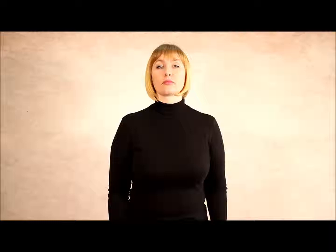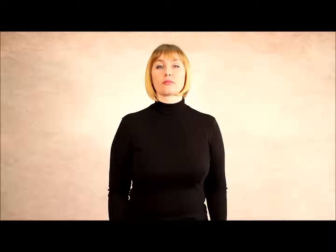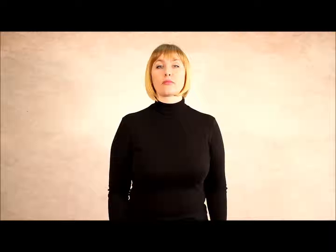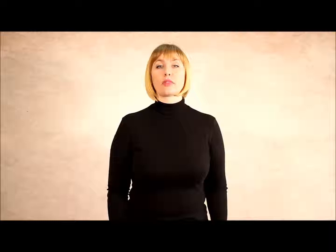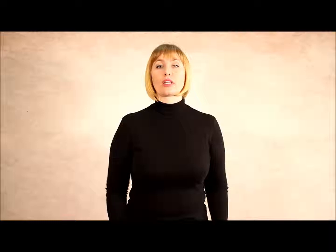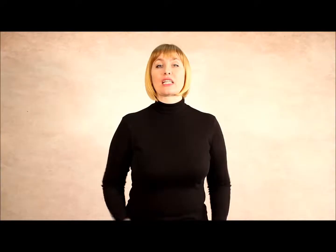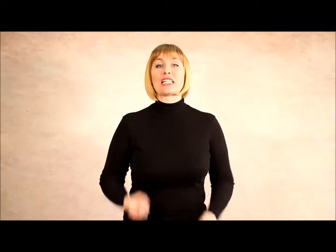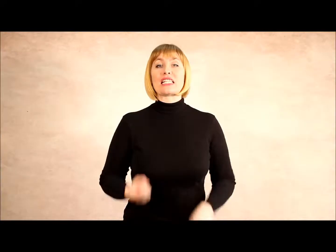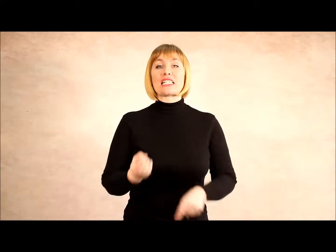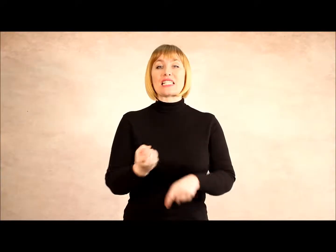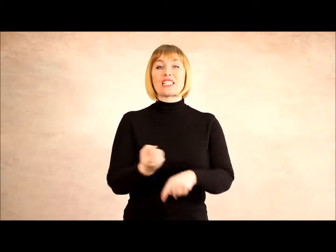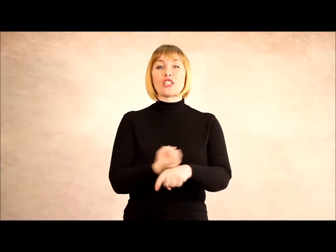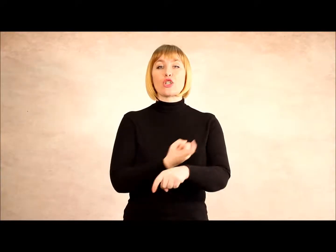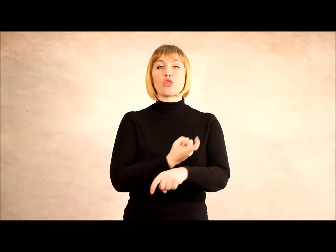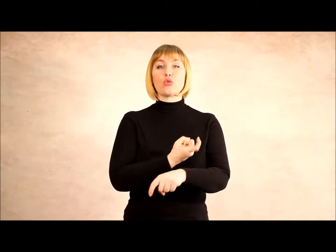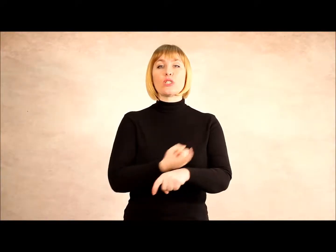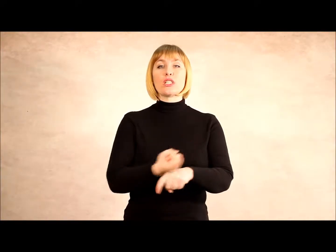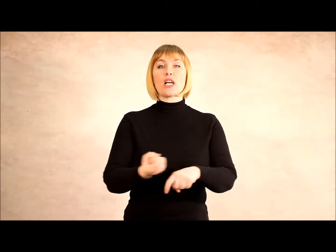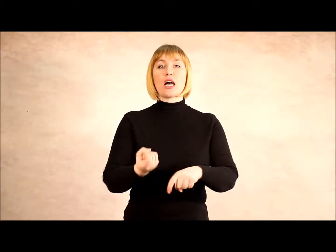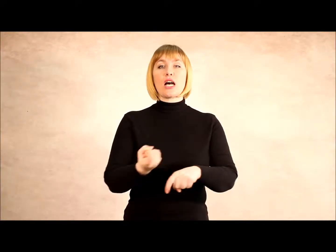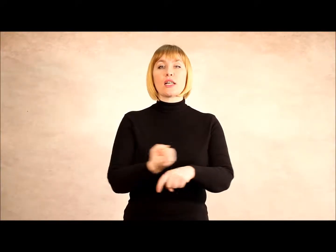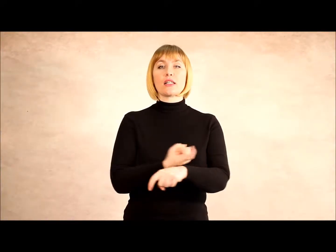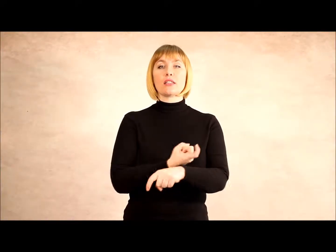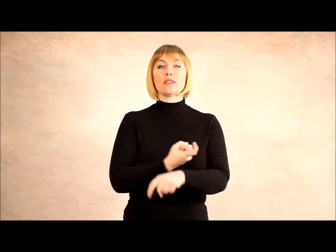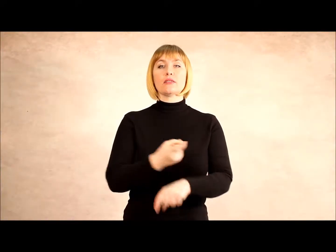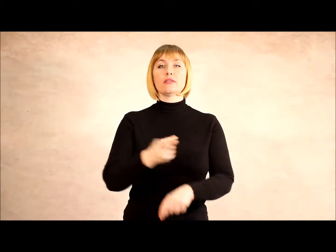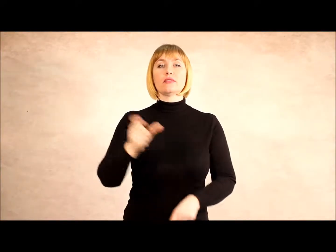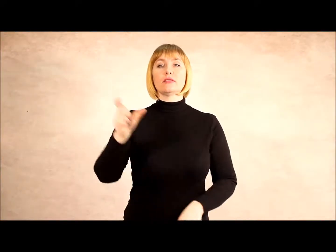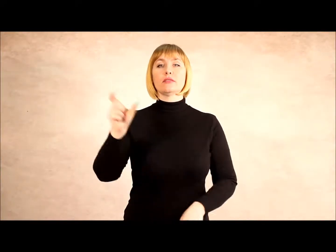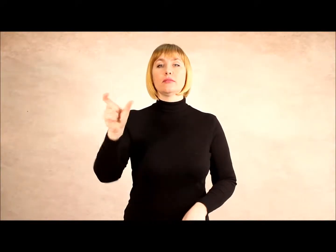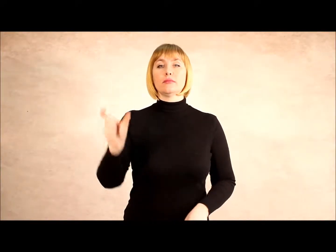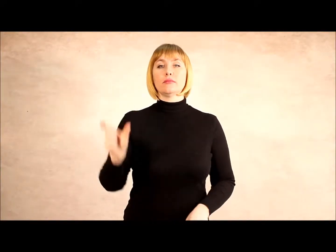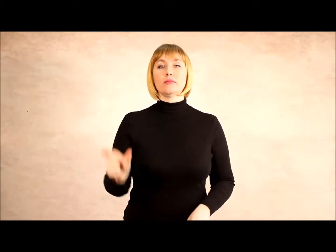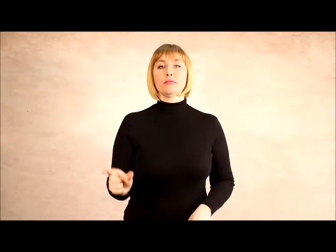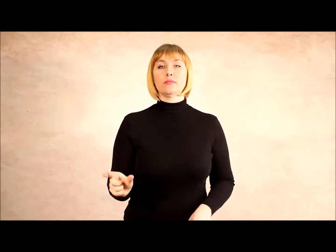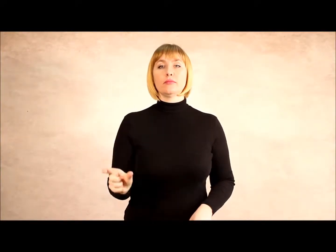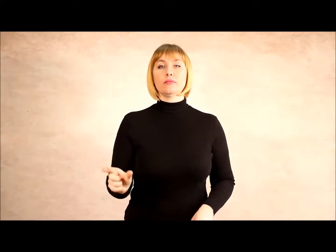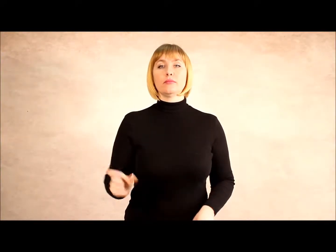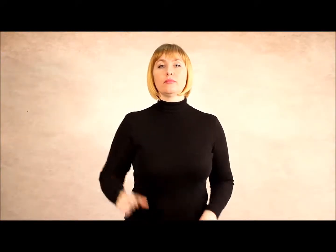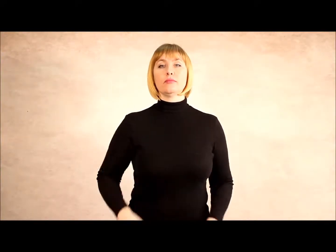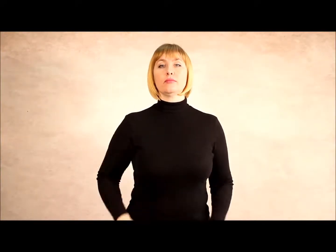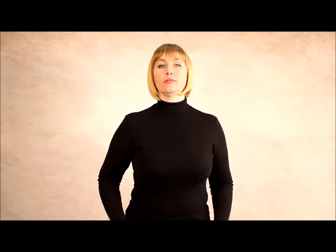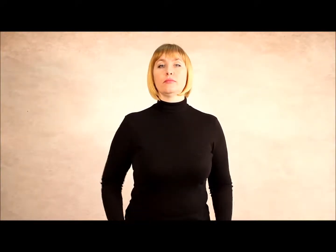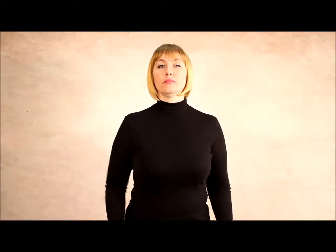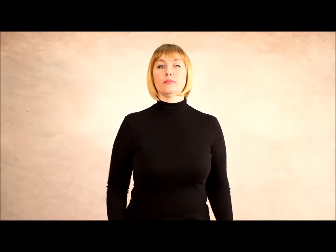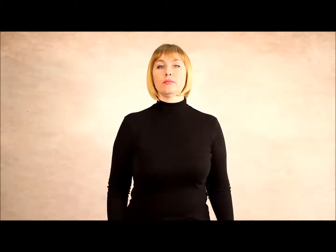Strungar